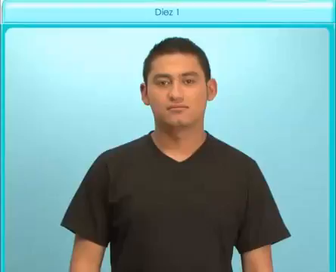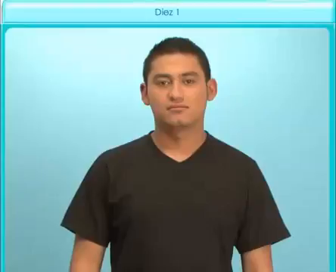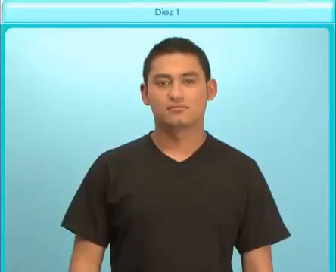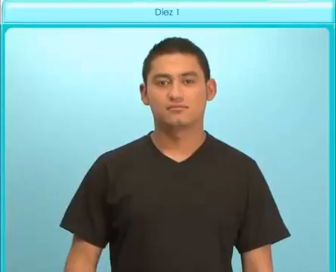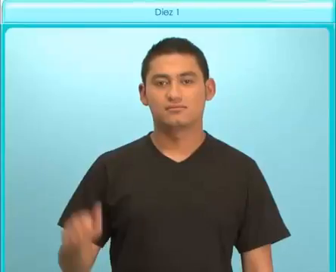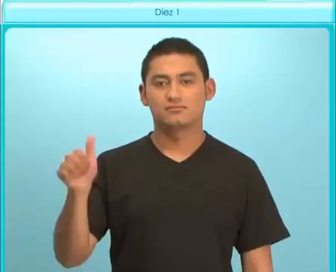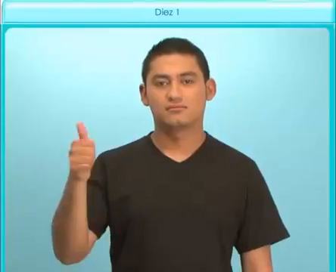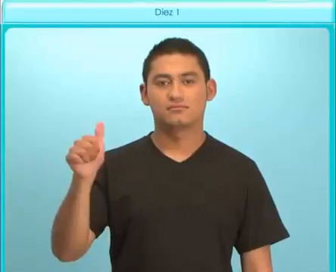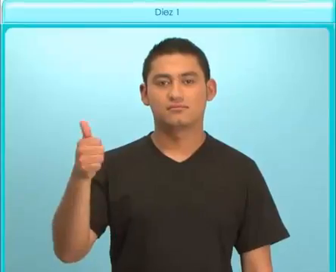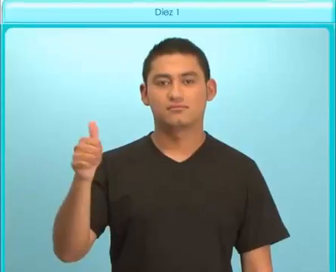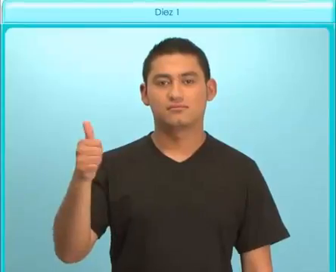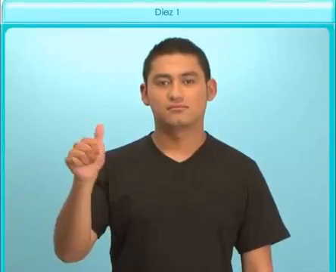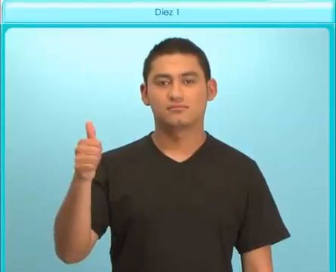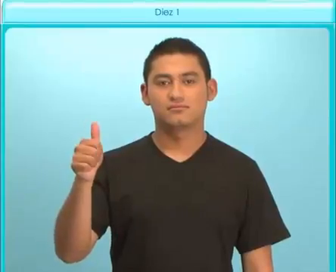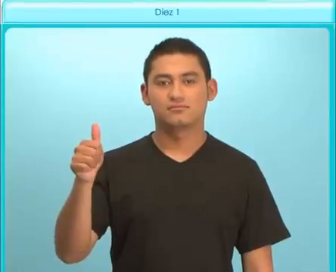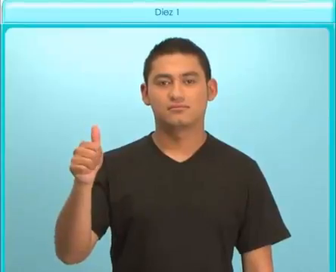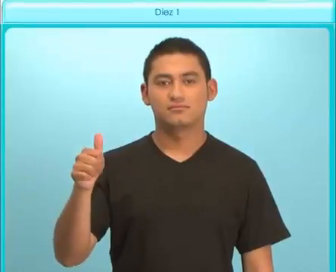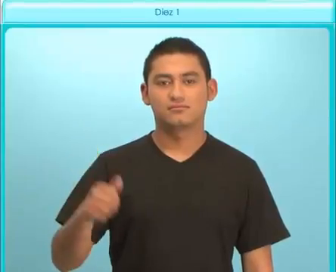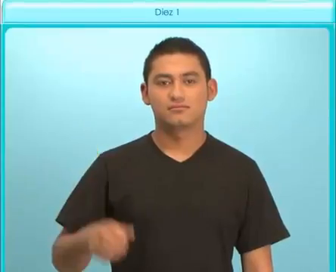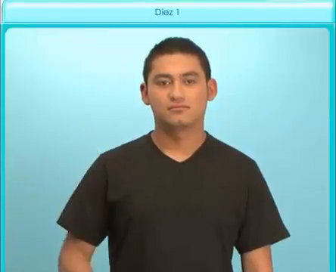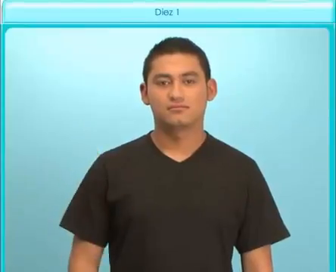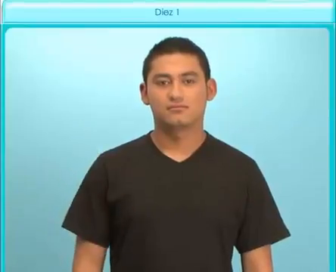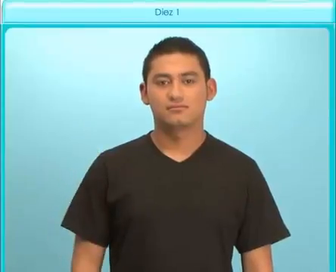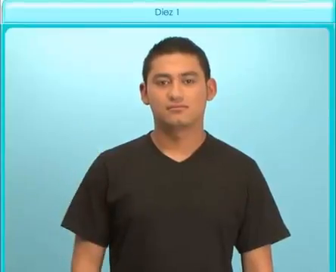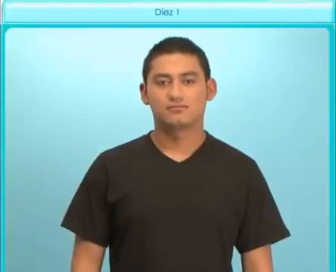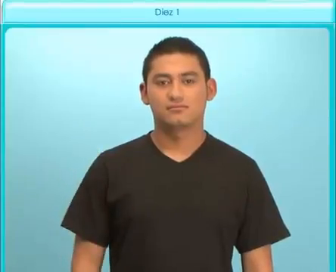DIEZ